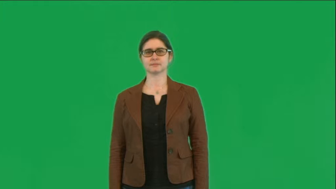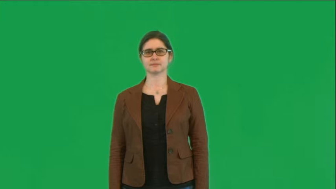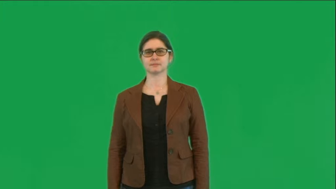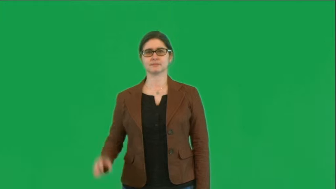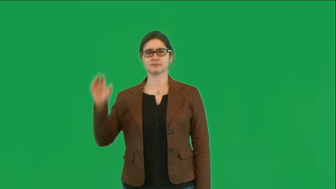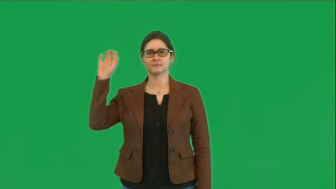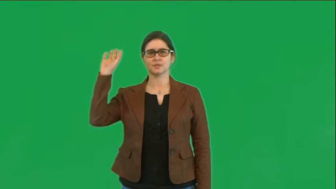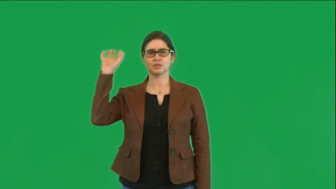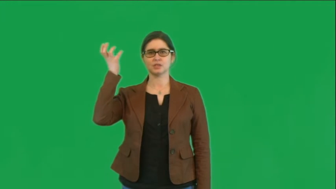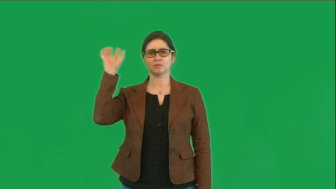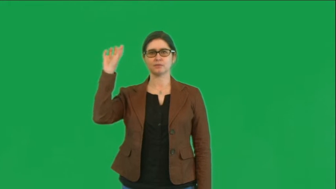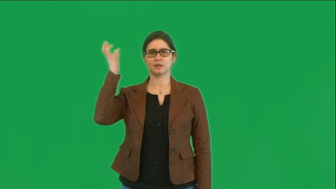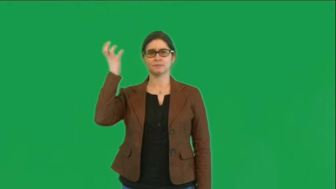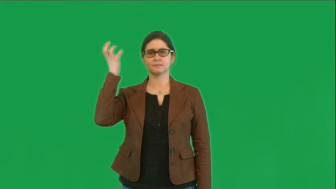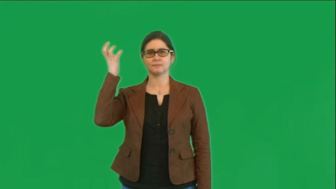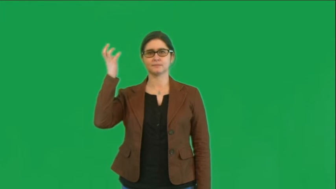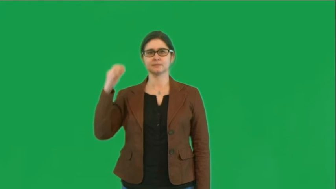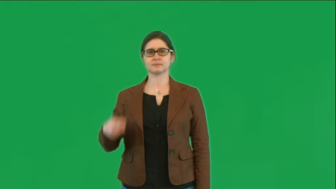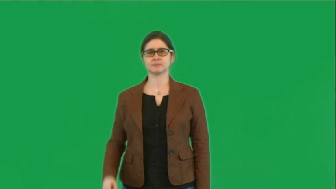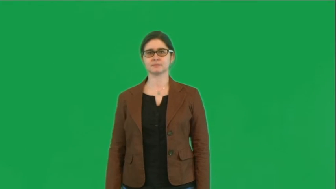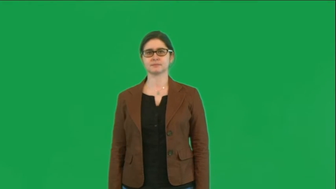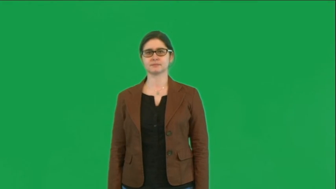żarówka